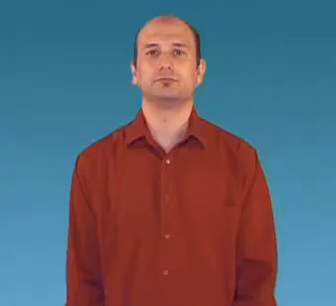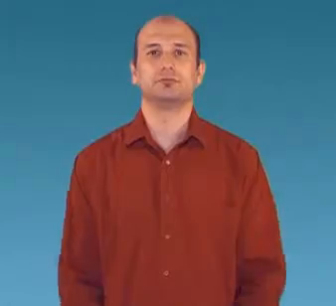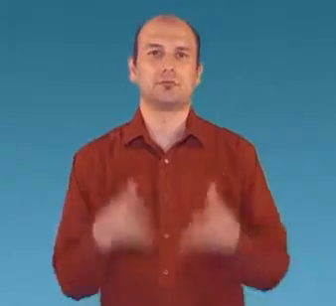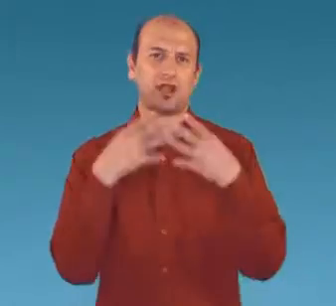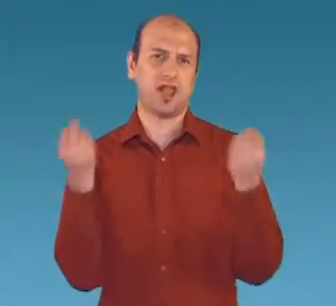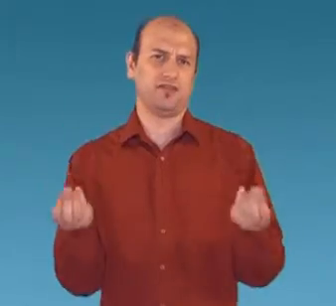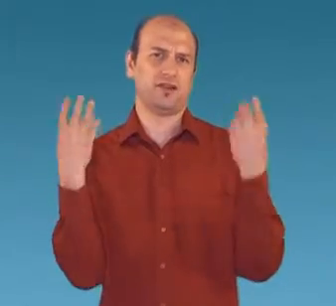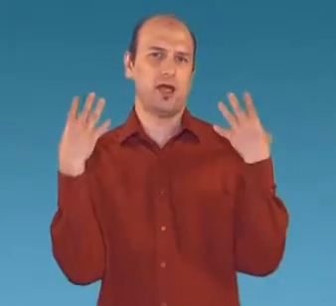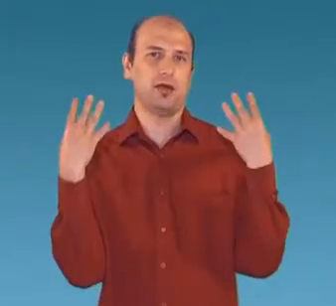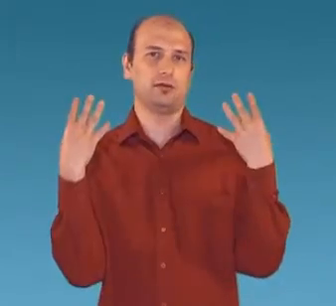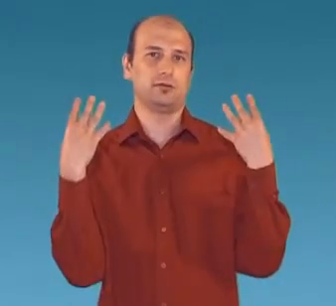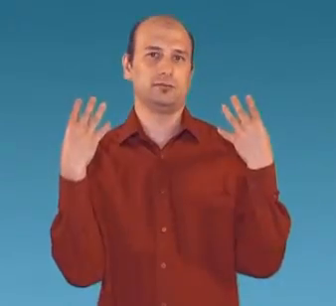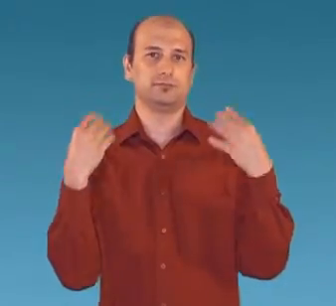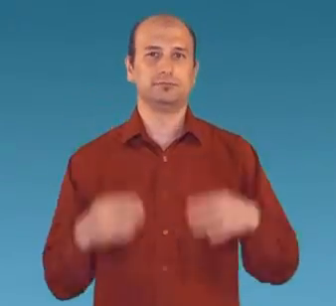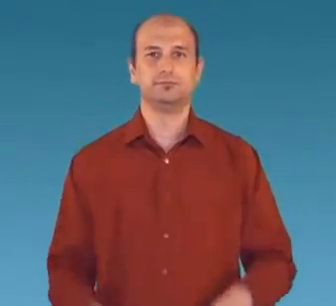Elfelejt